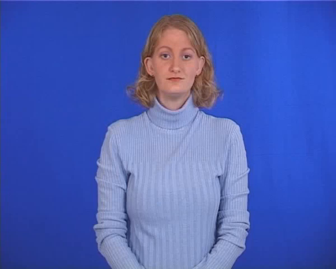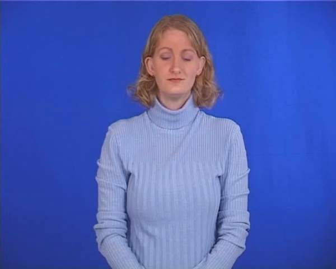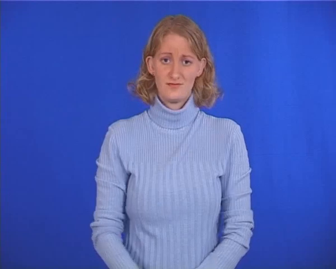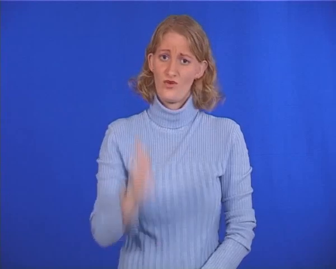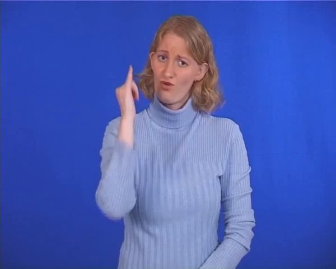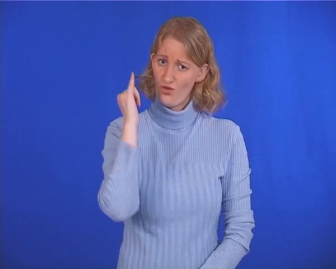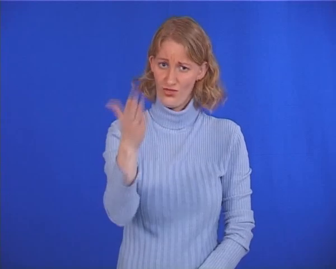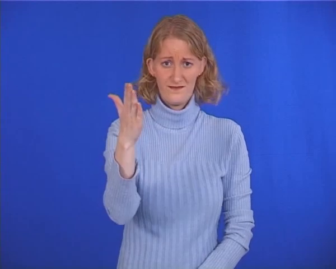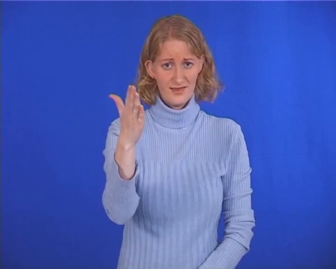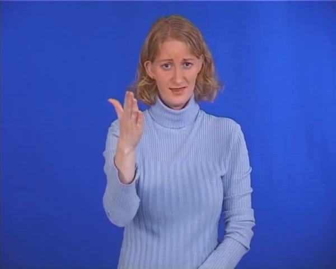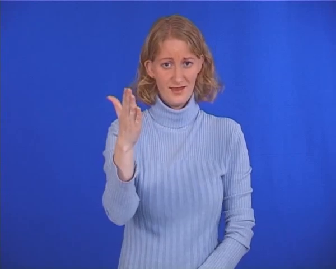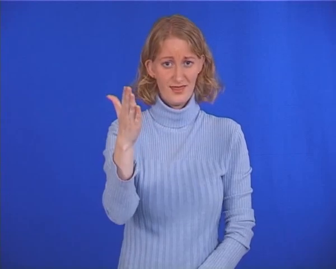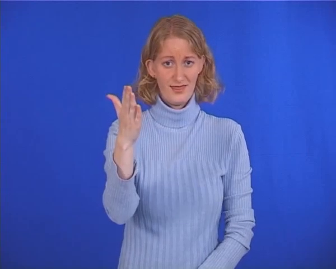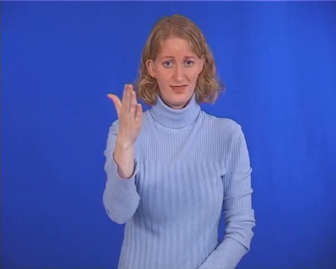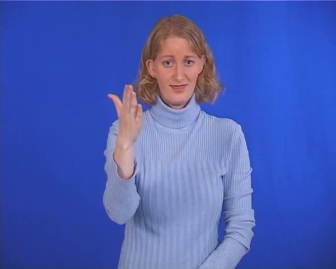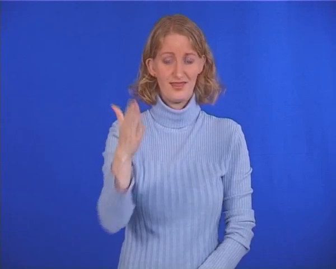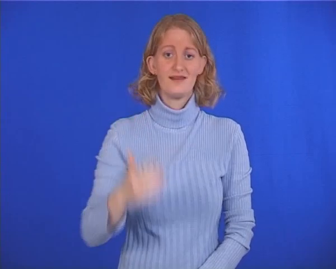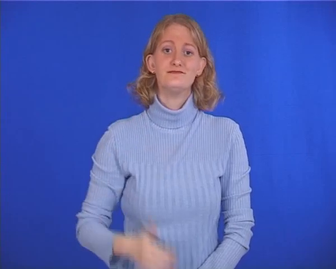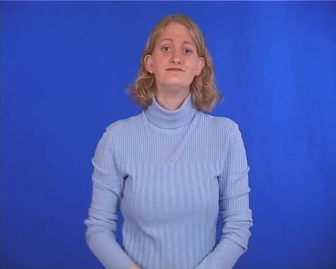audvitad